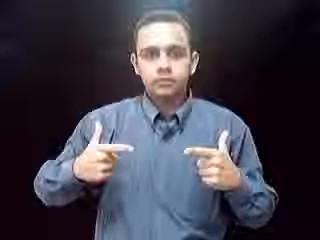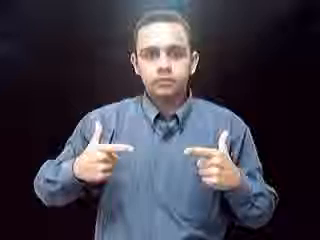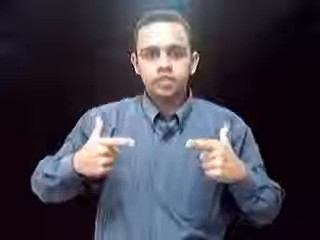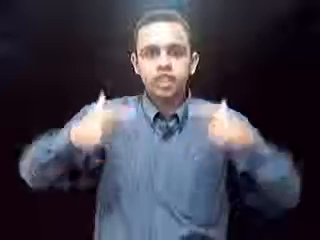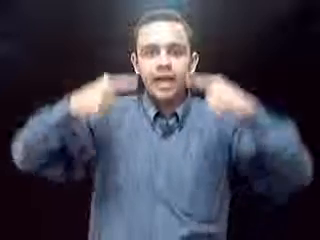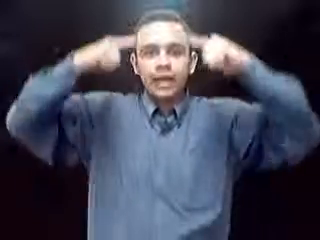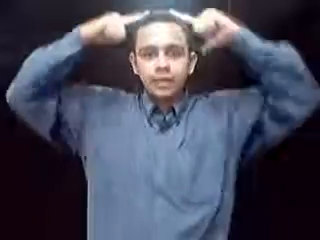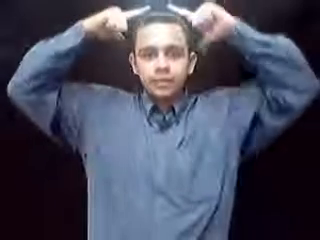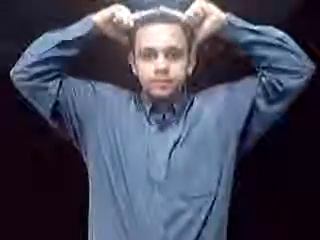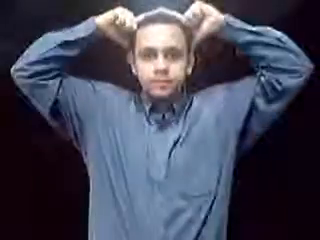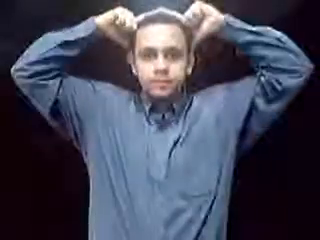tiara